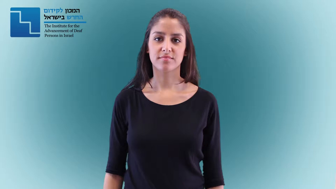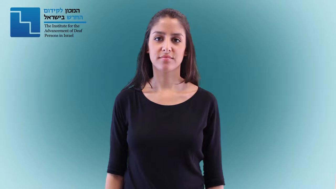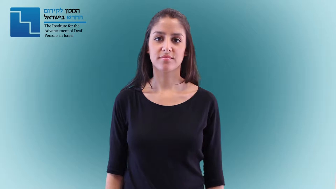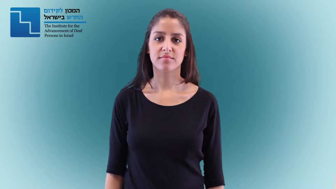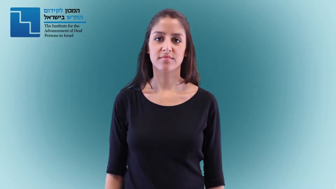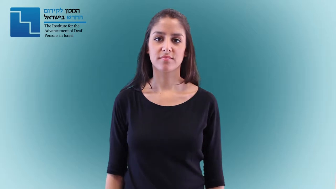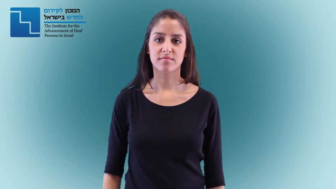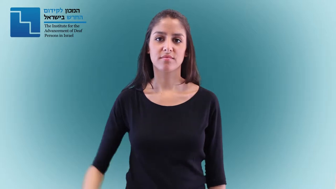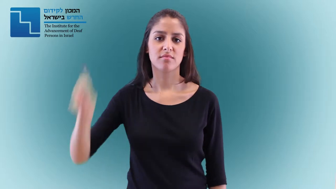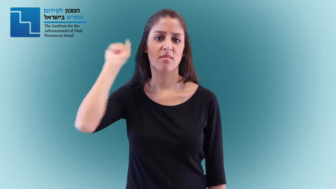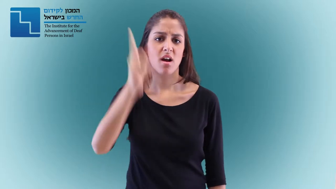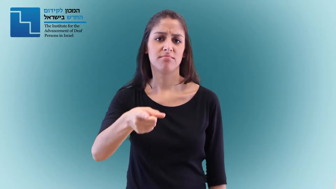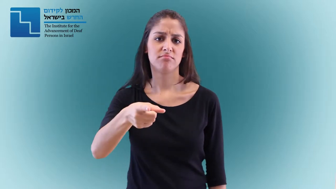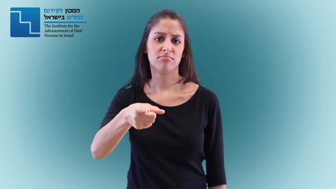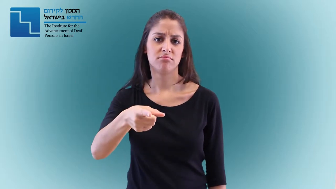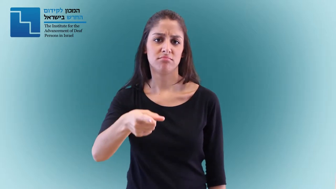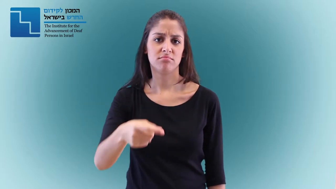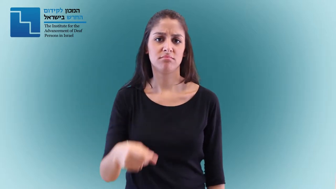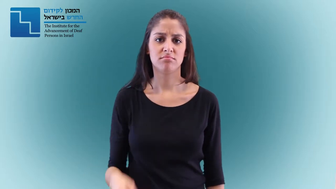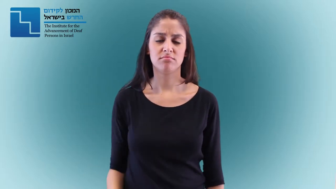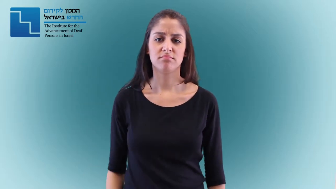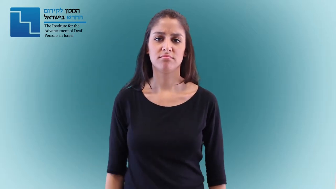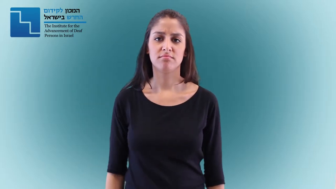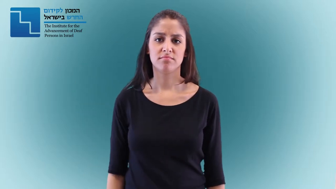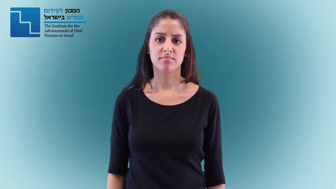לצוות